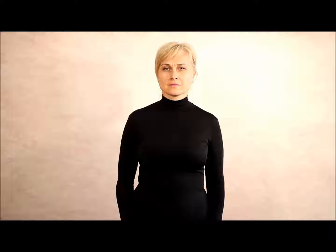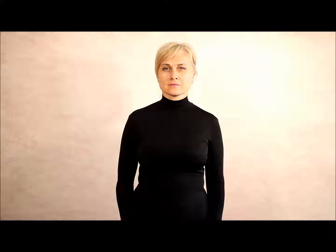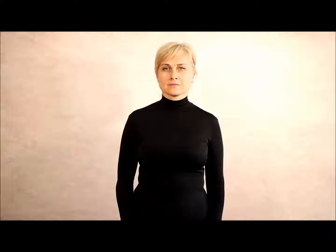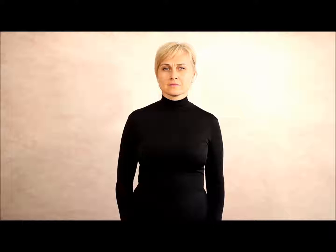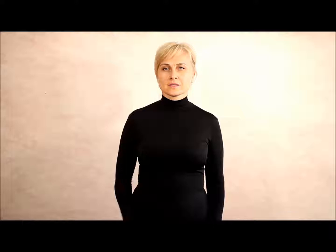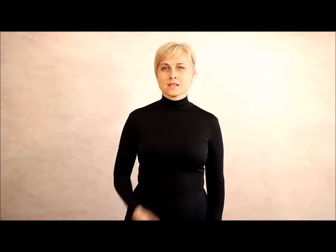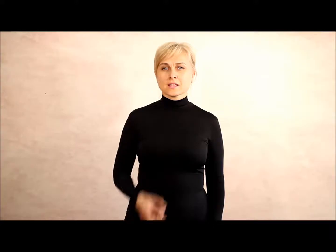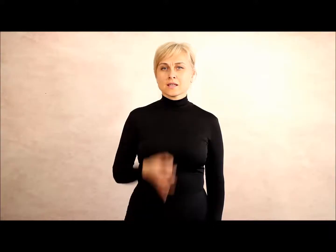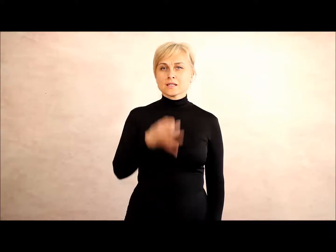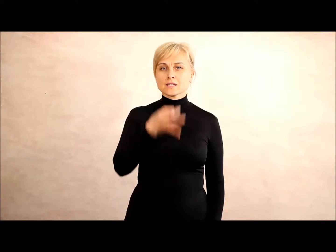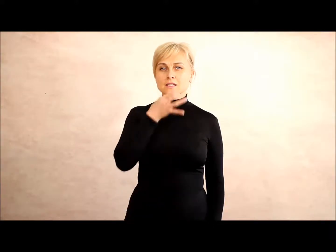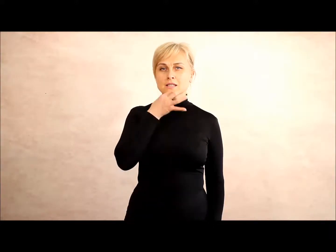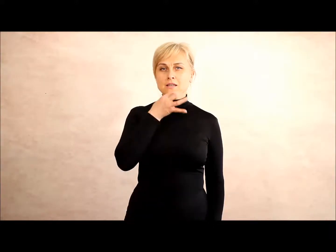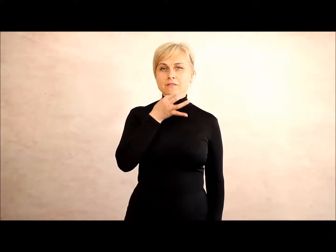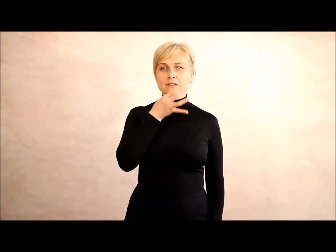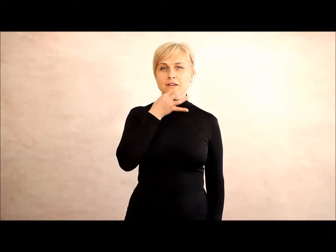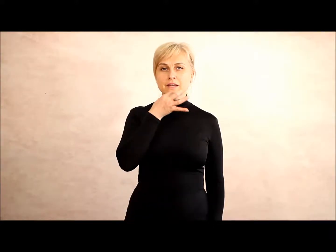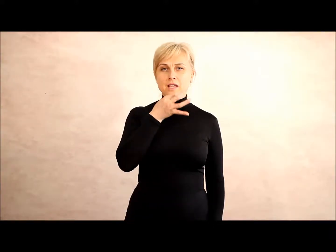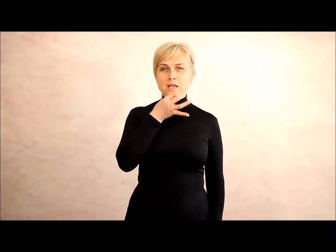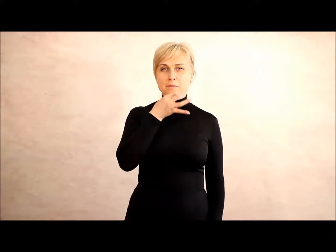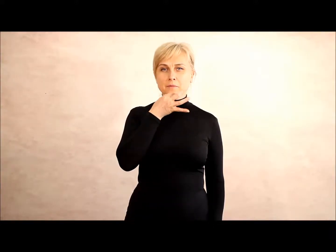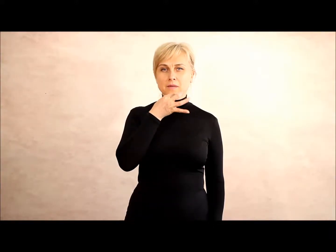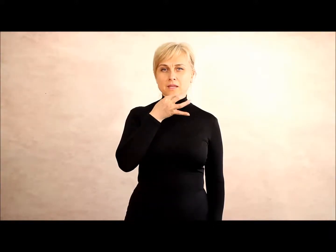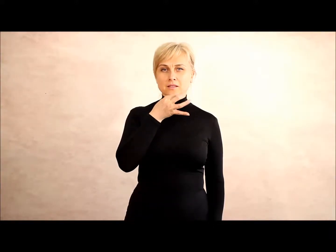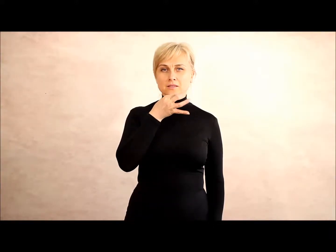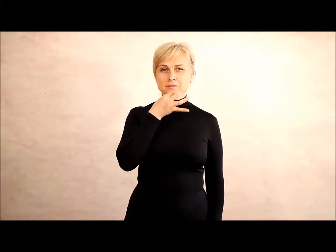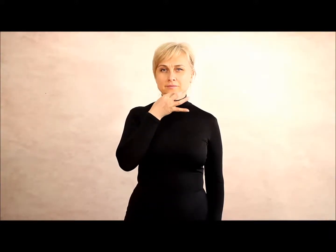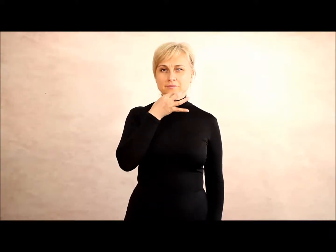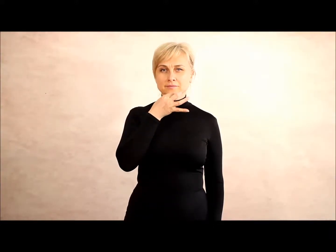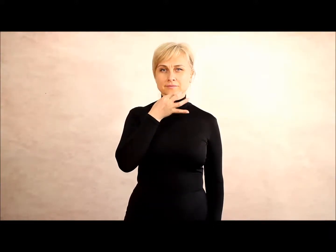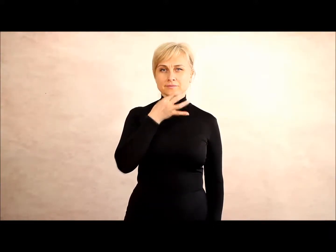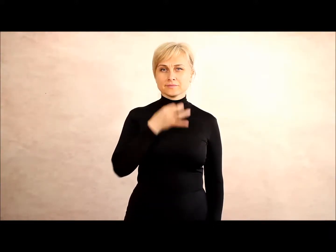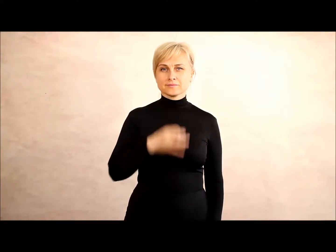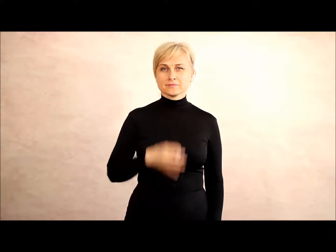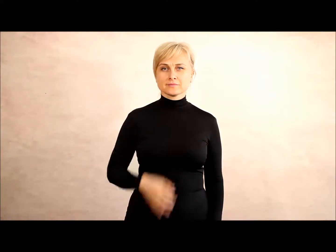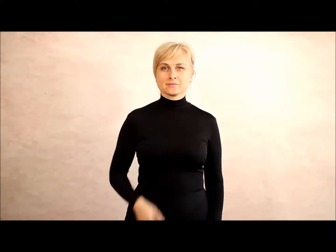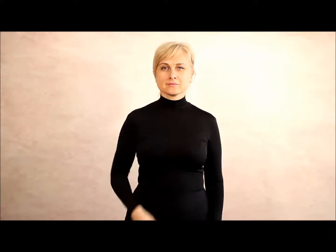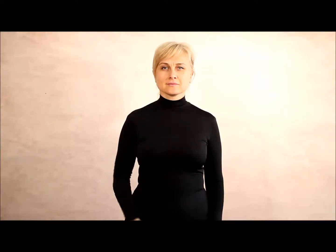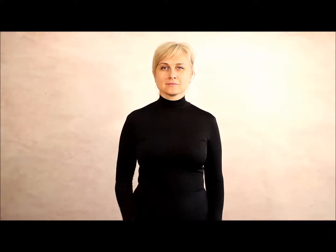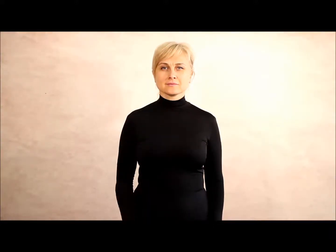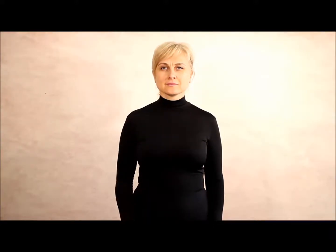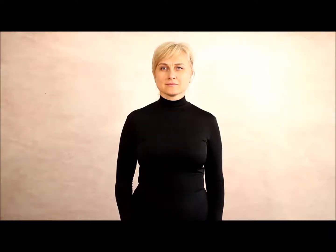Devreme